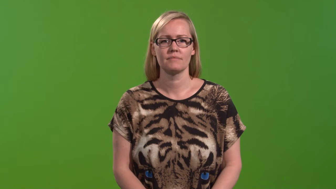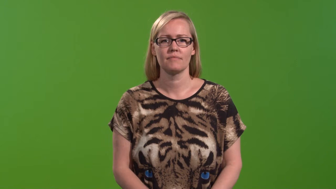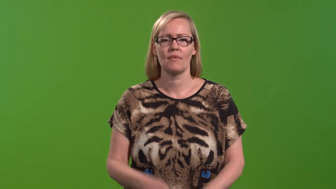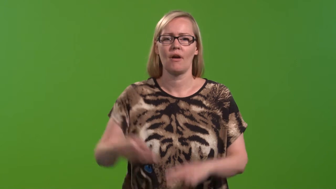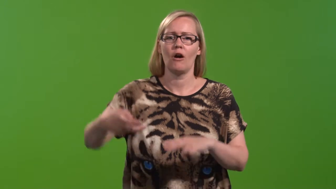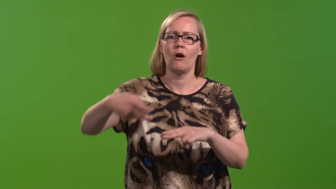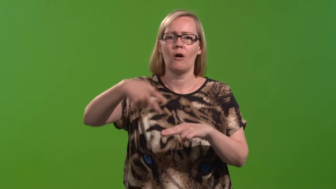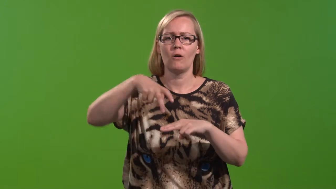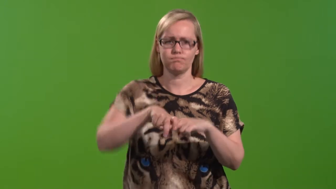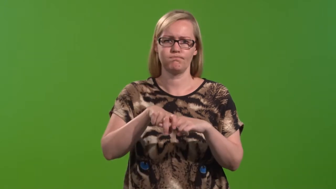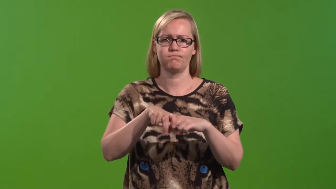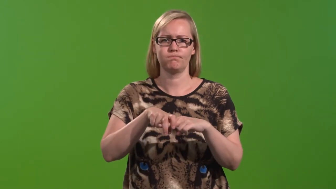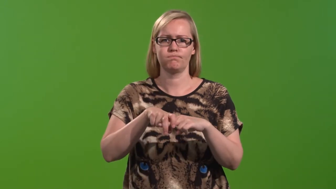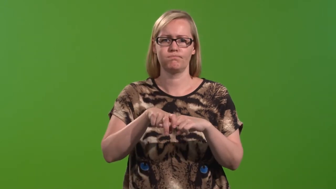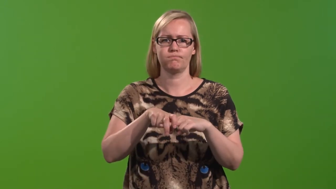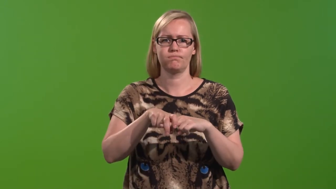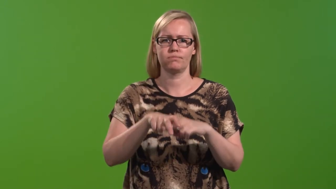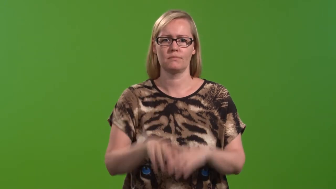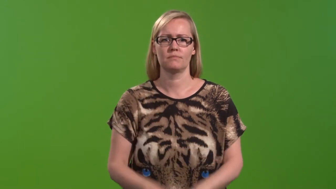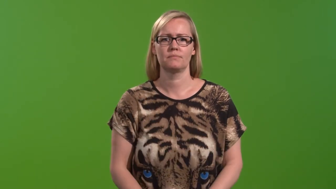setjast niður